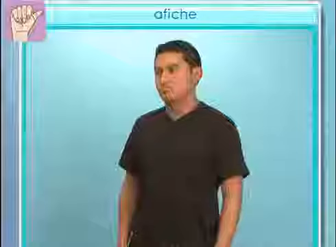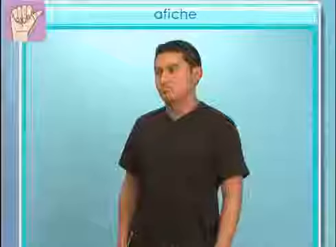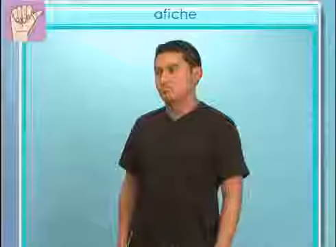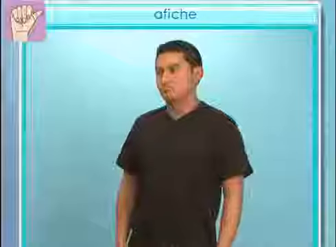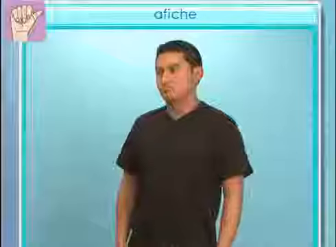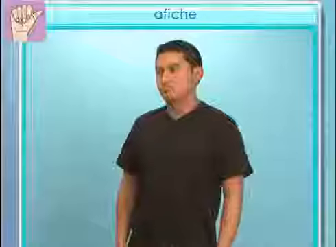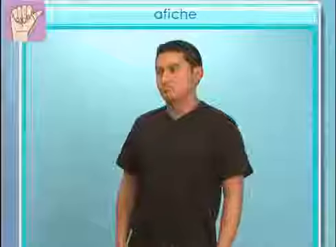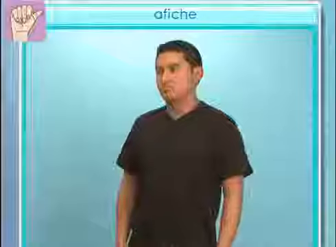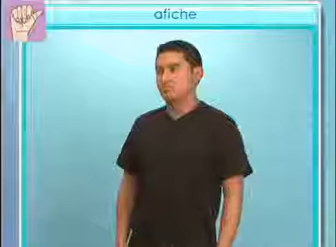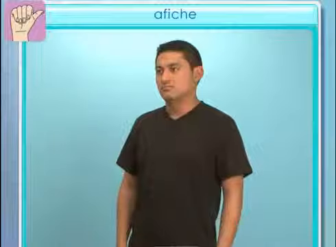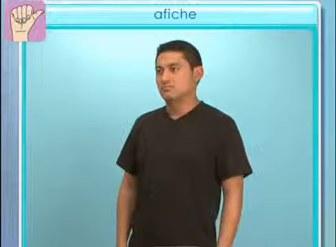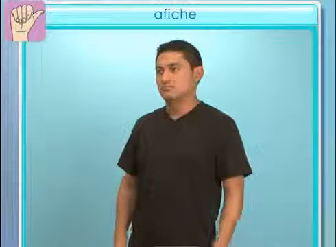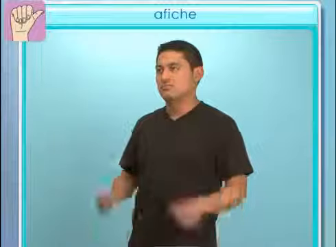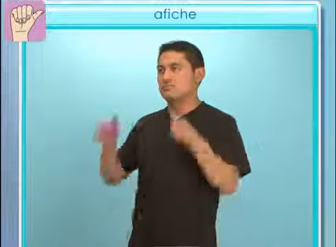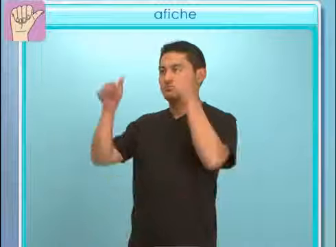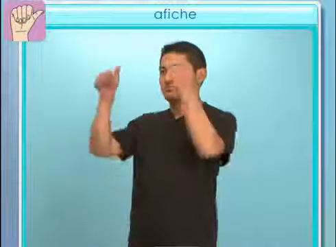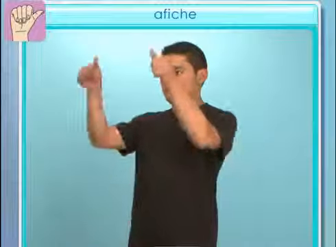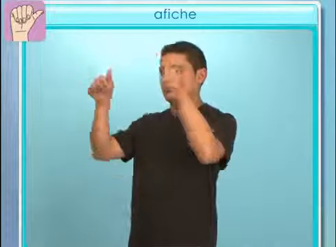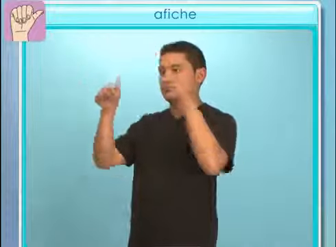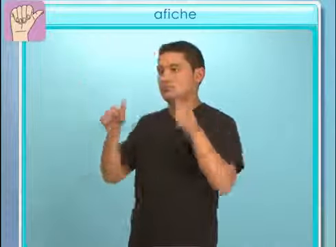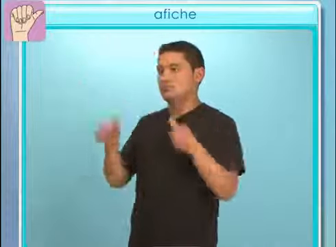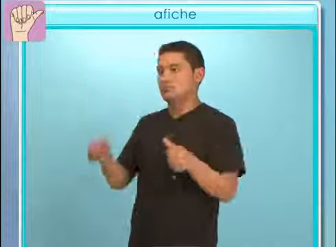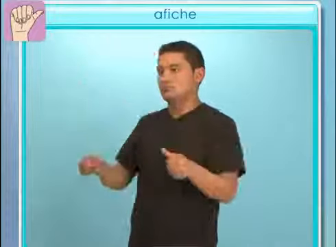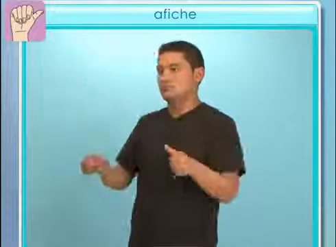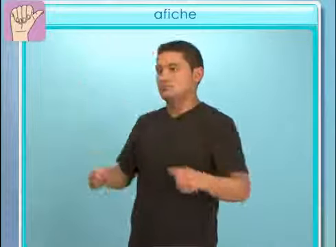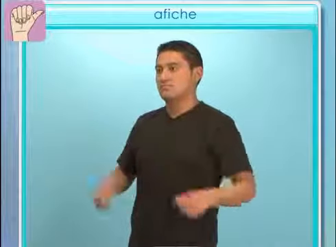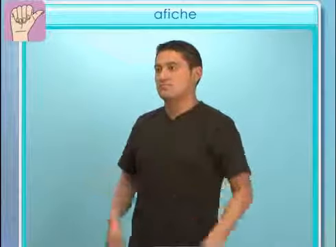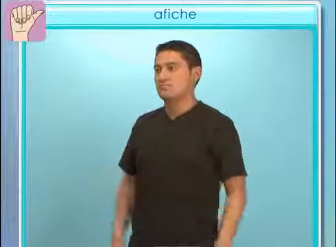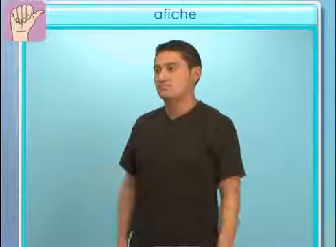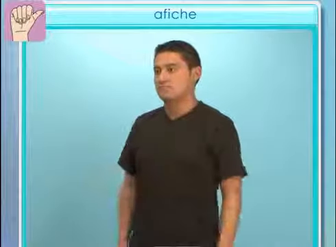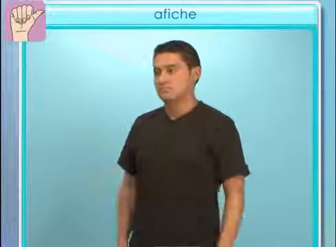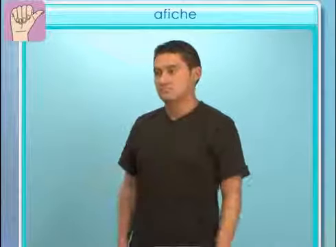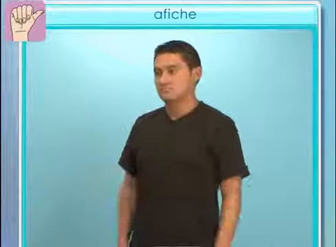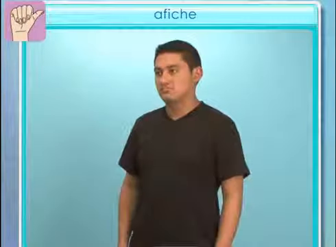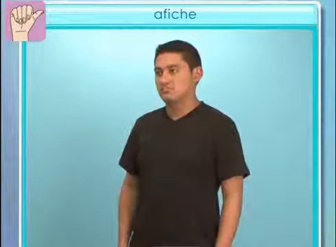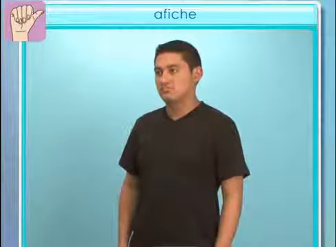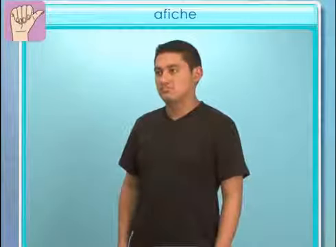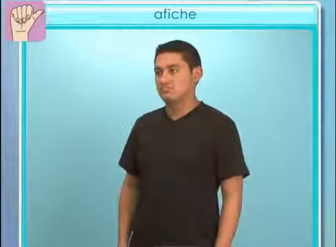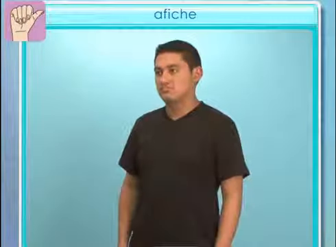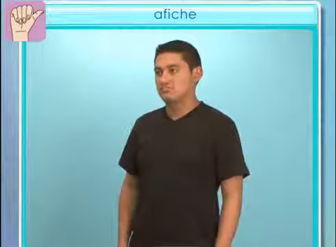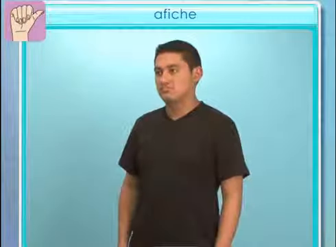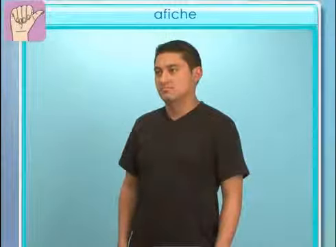AFICHE